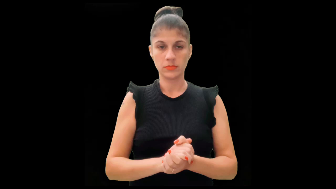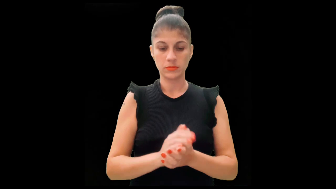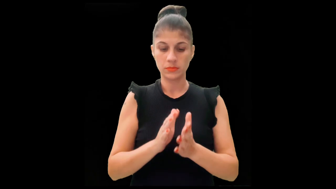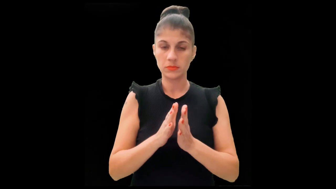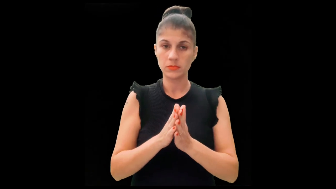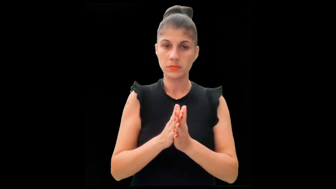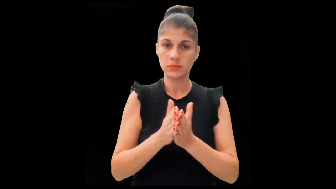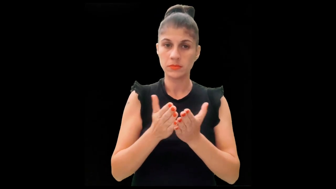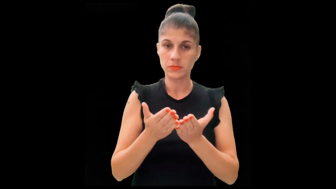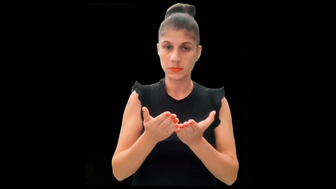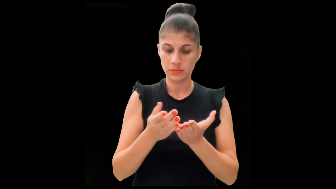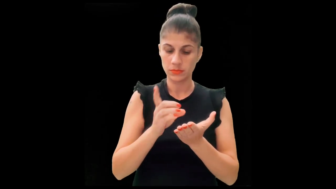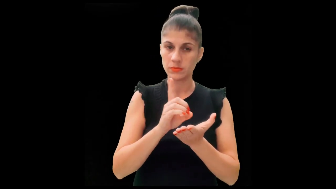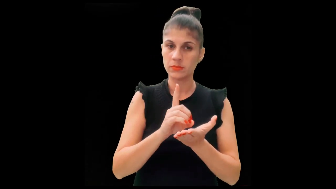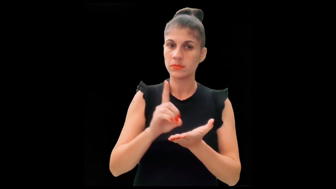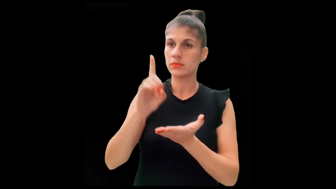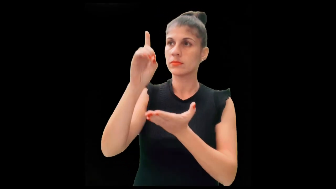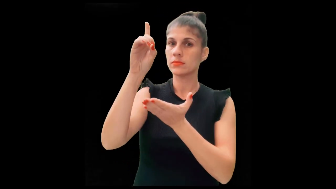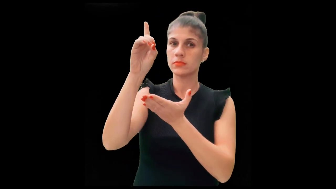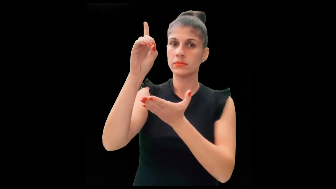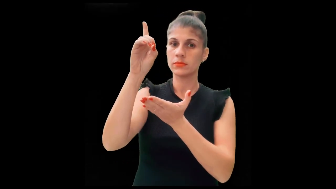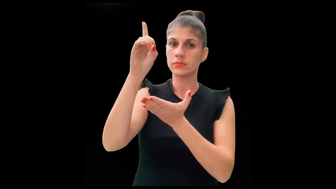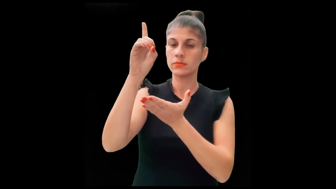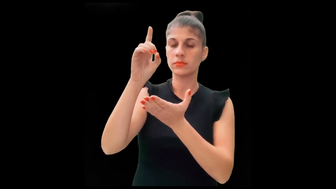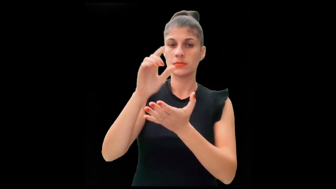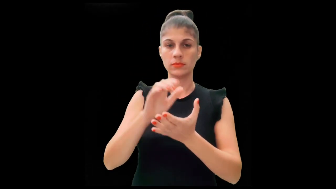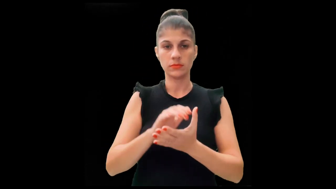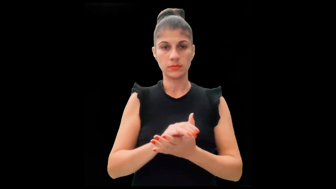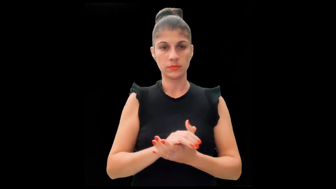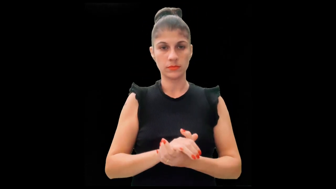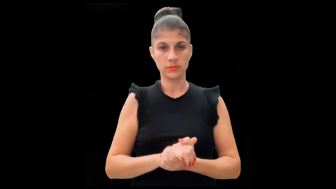Bíblia